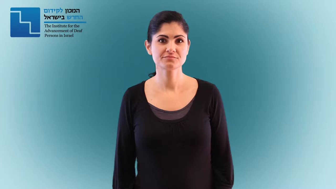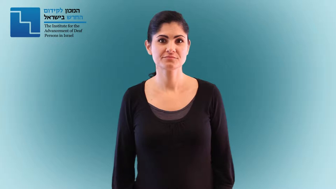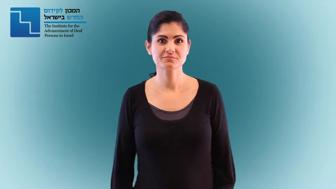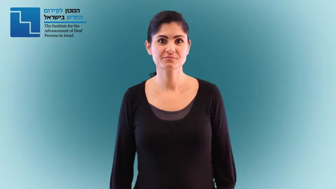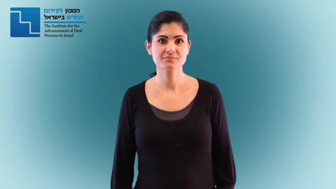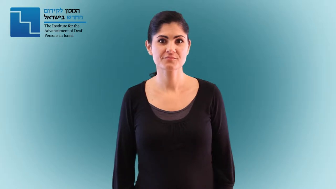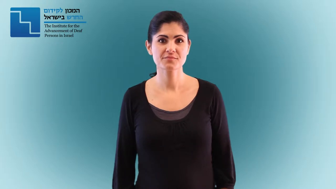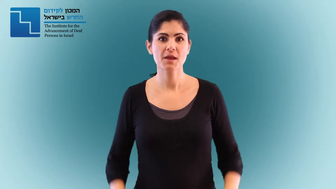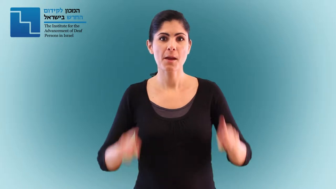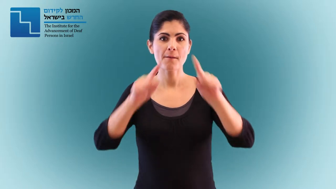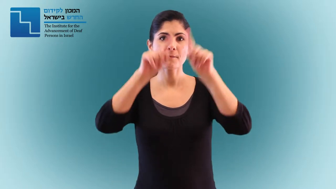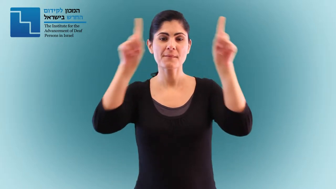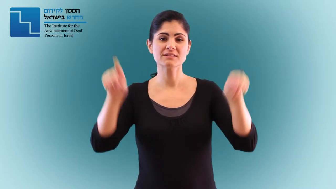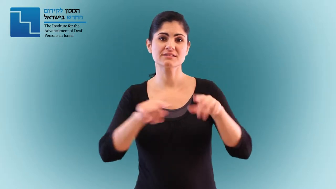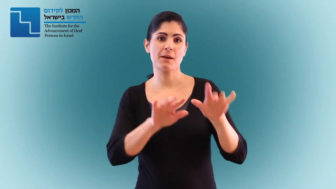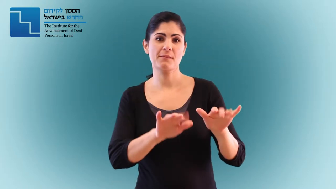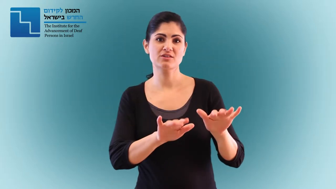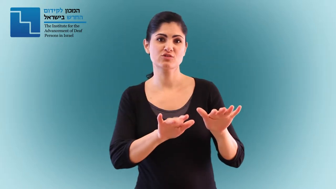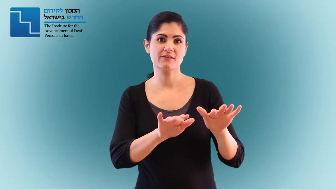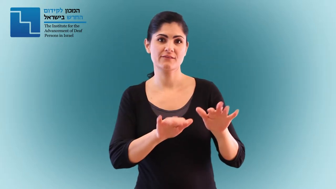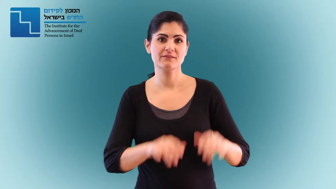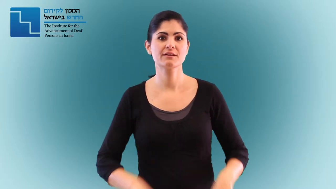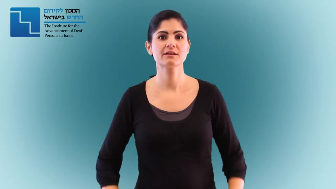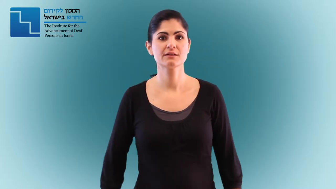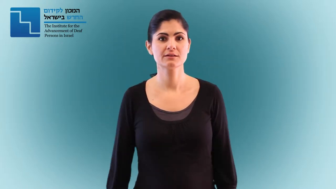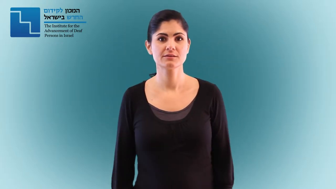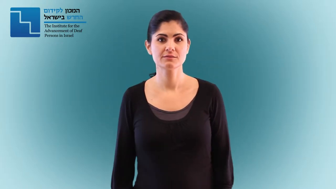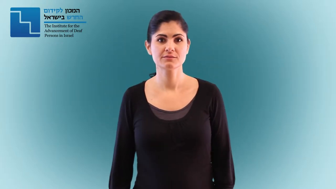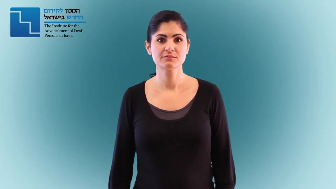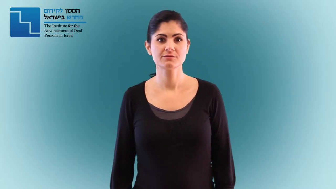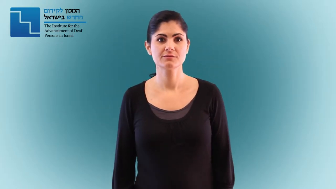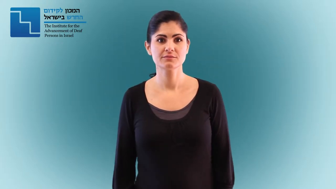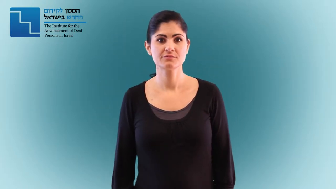צג